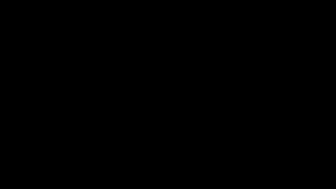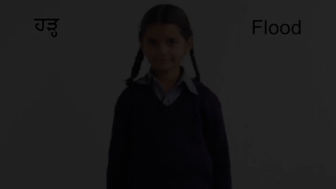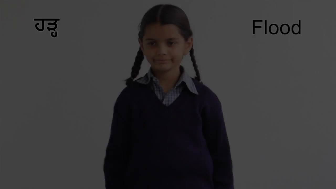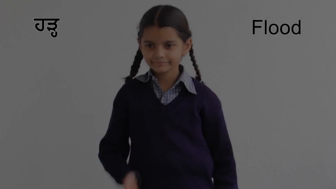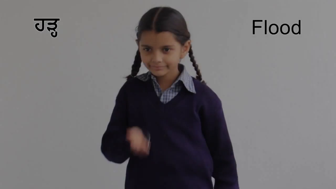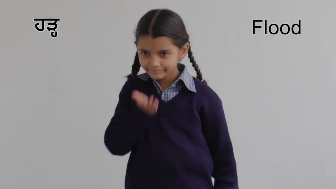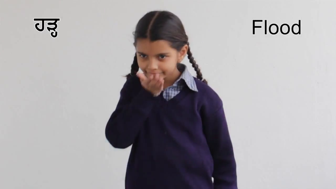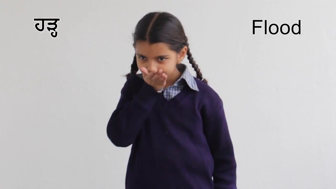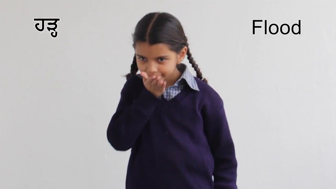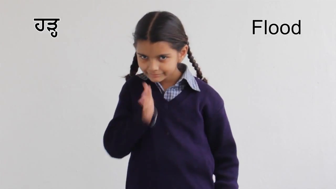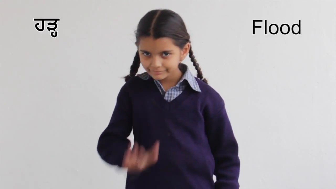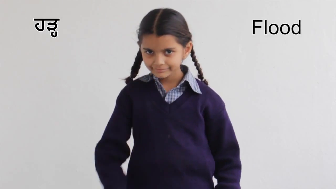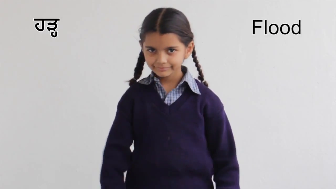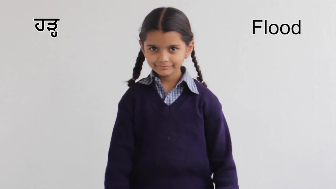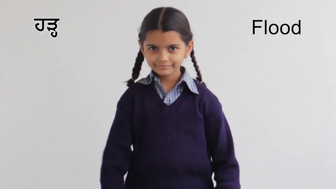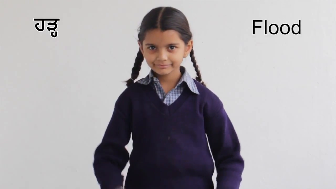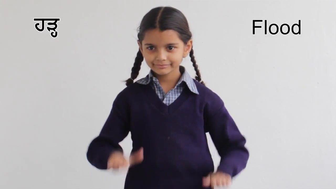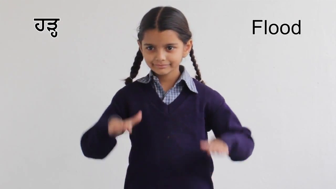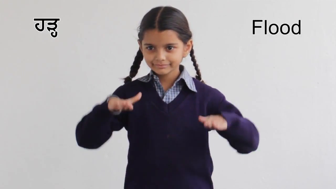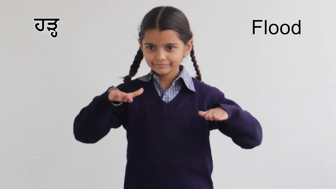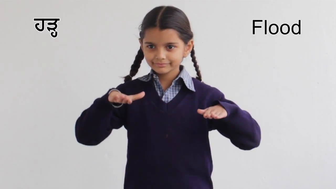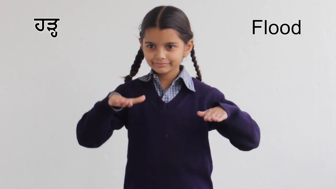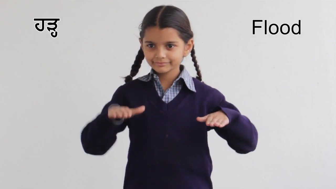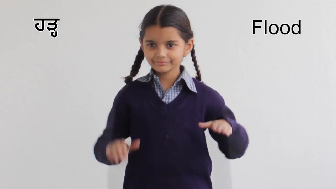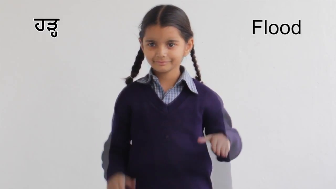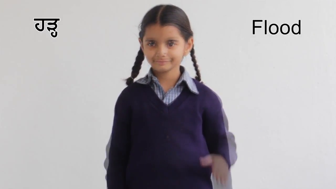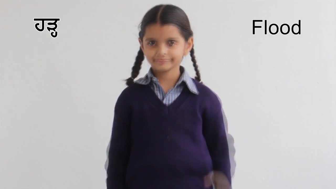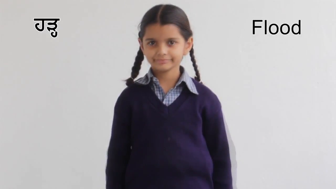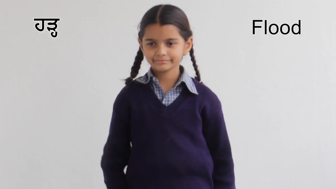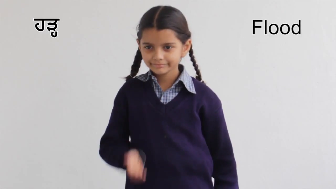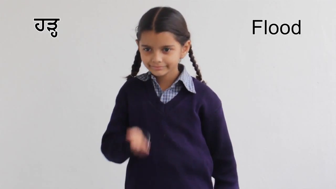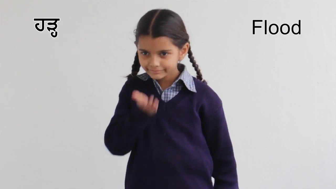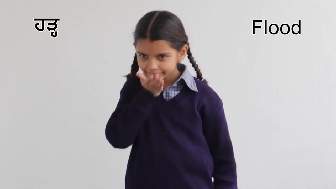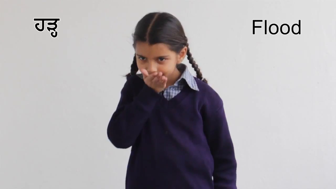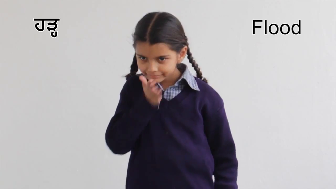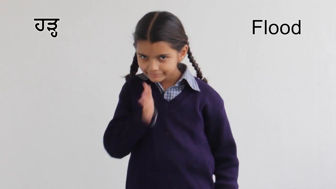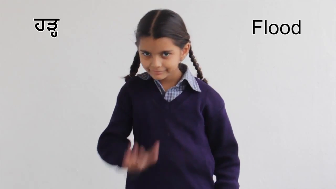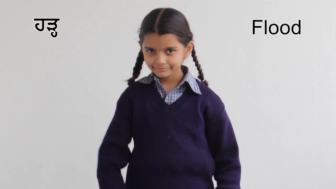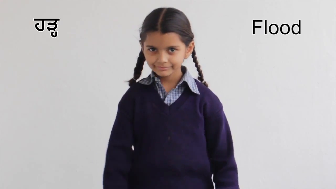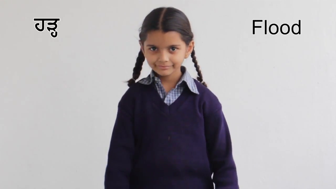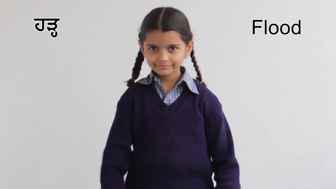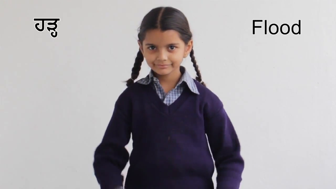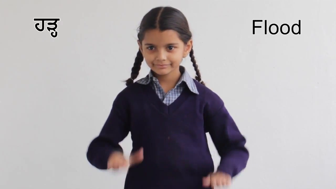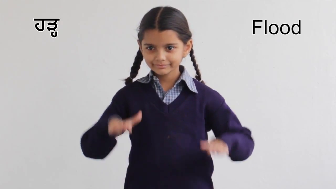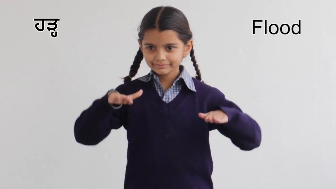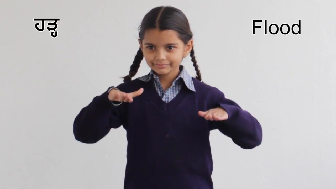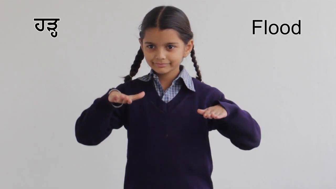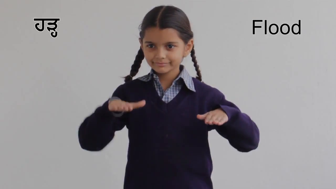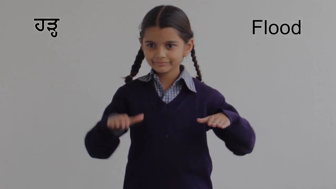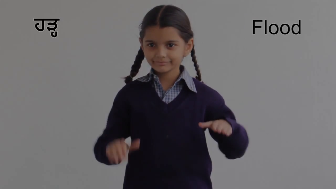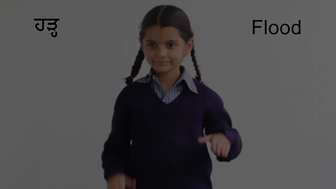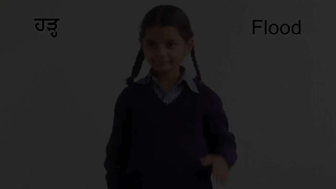ਹੜ੍